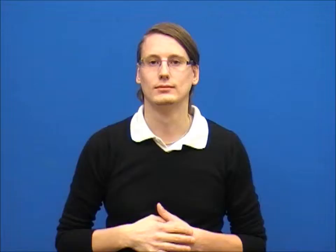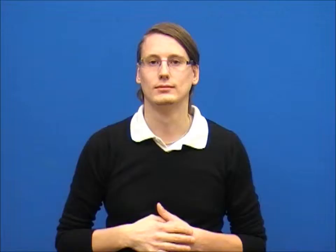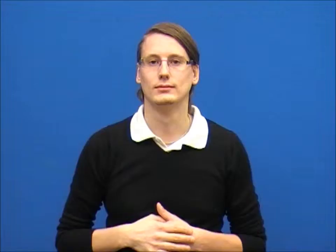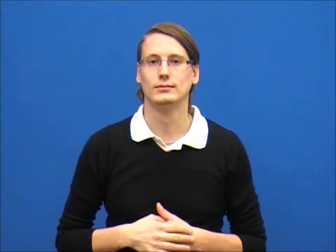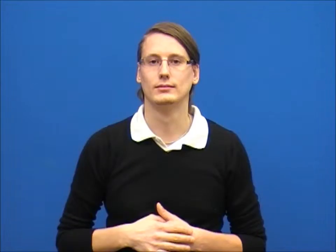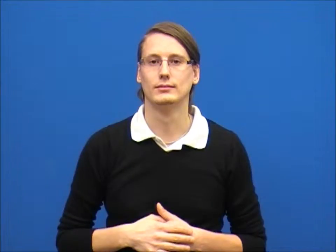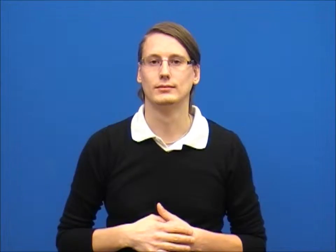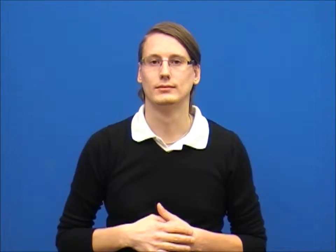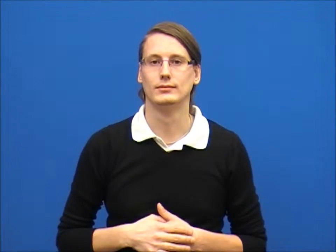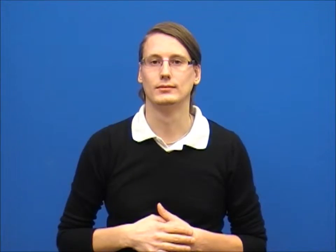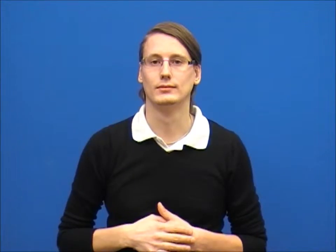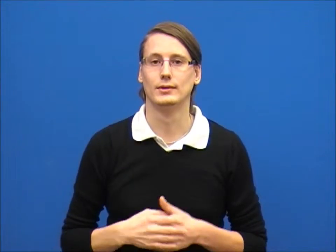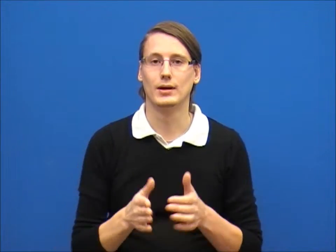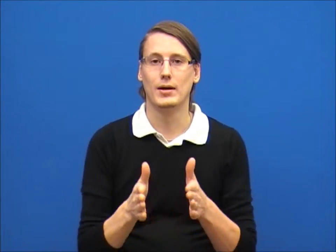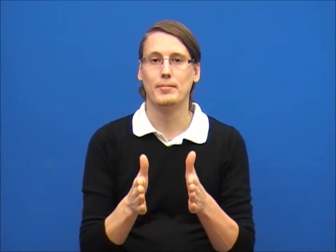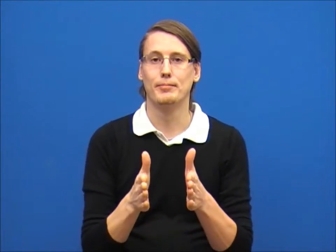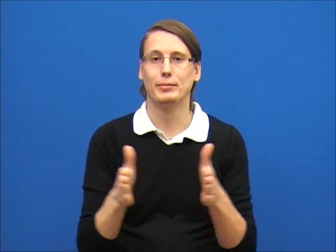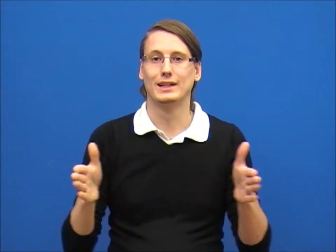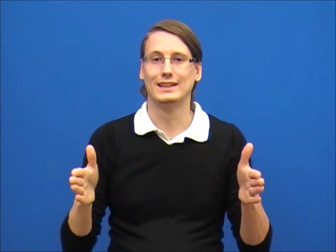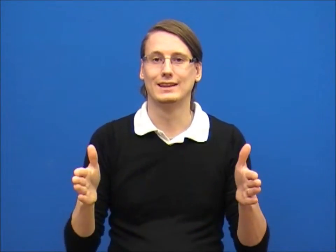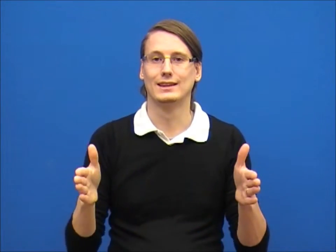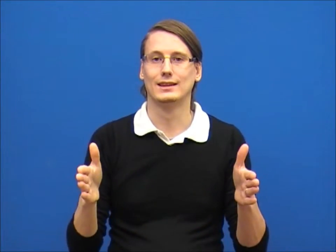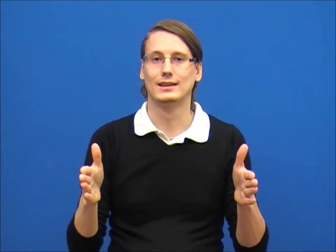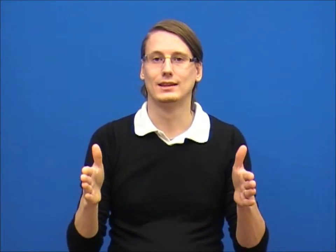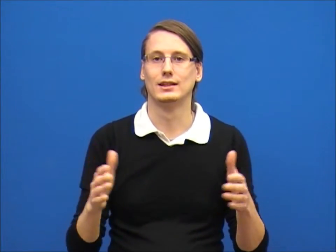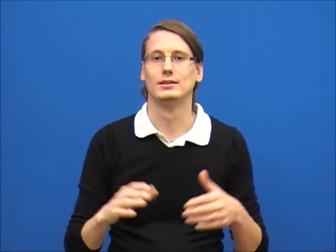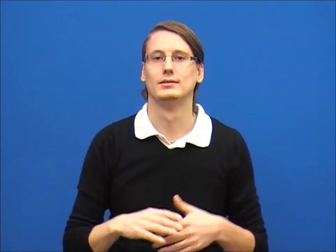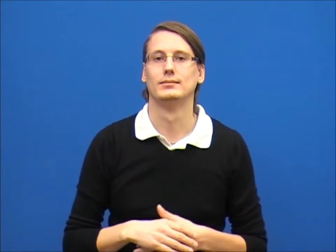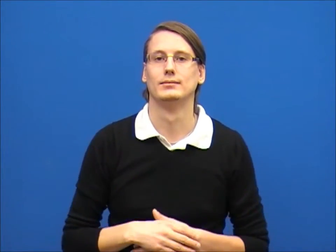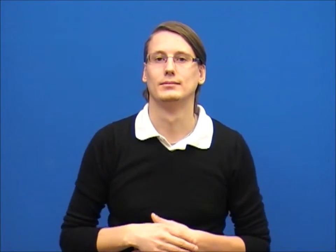BRED